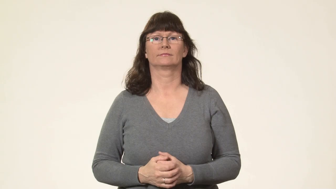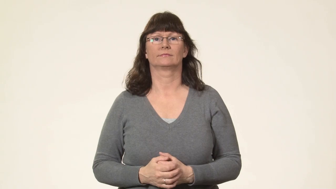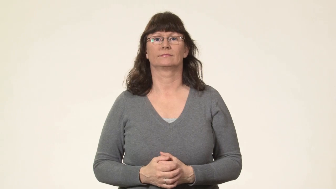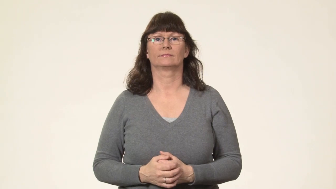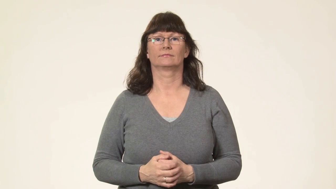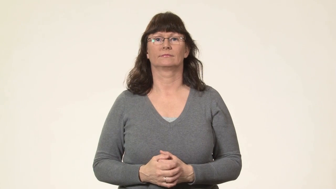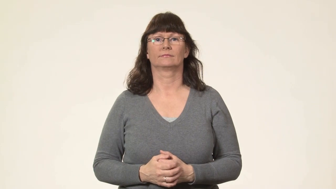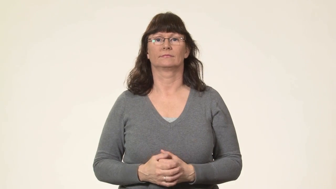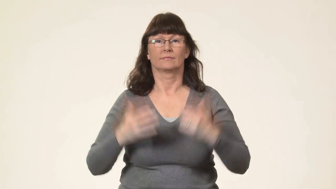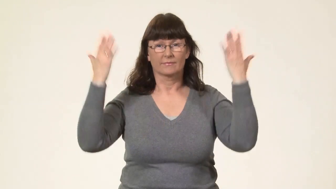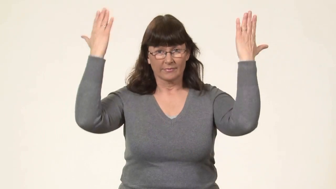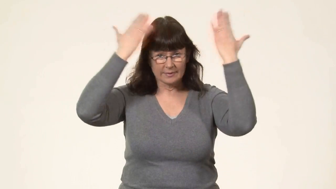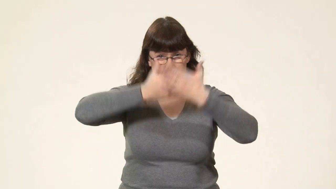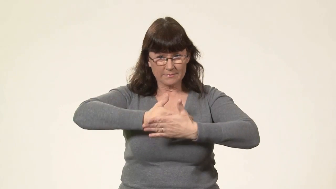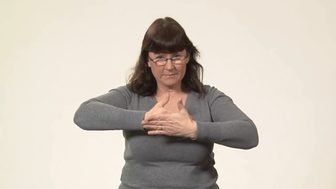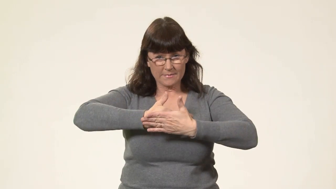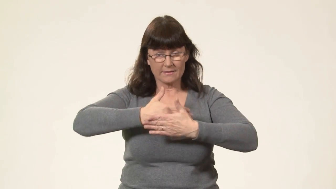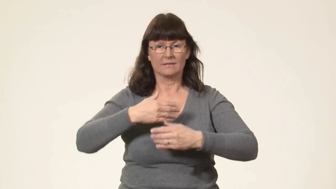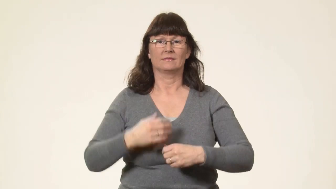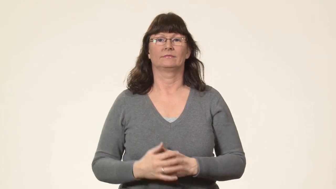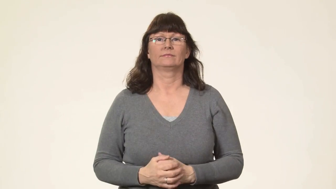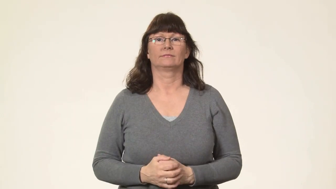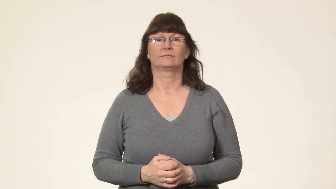Dimma